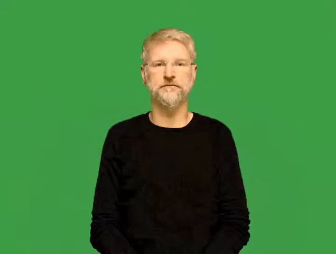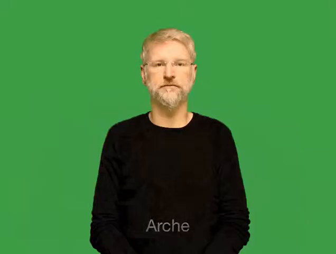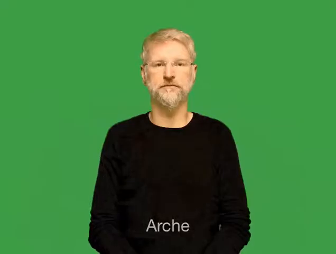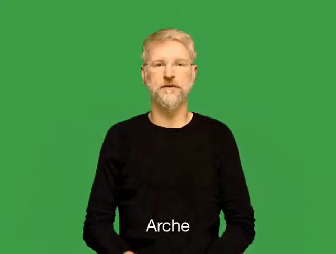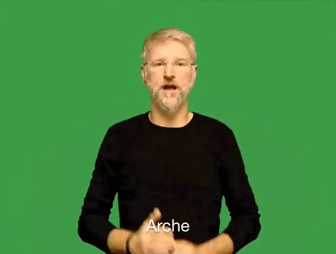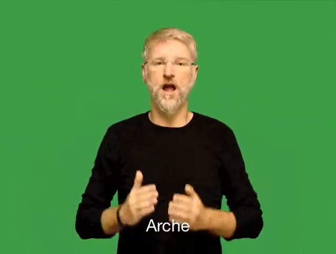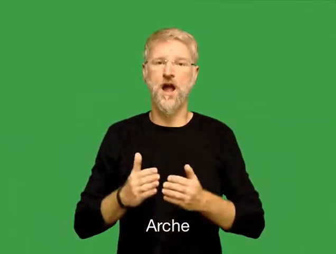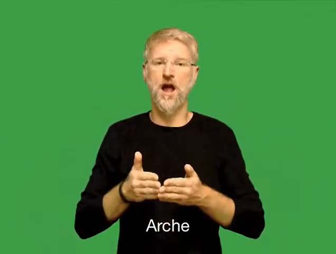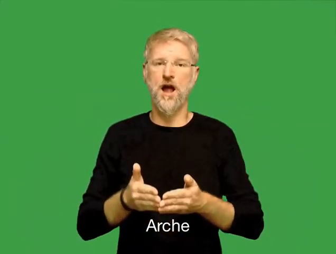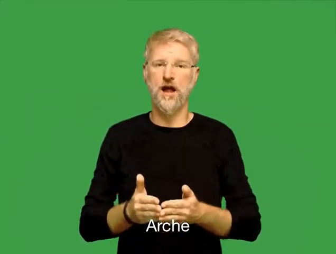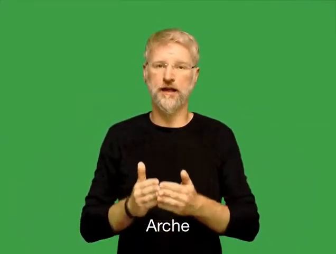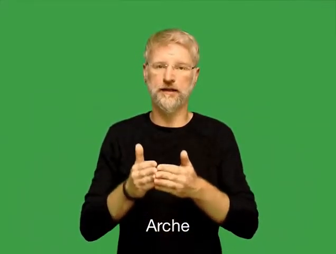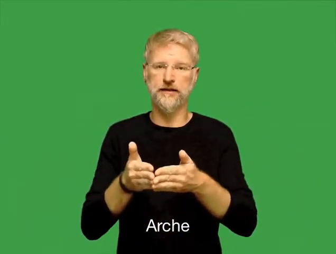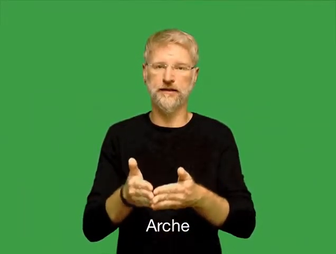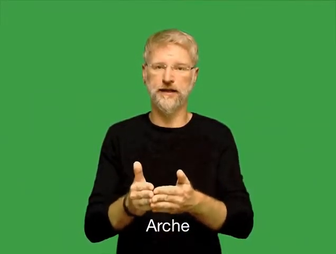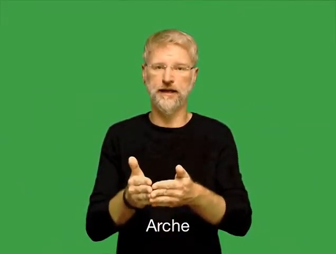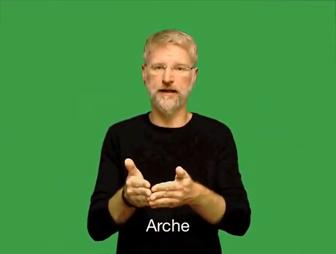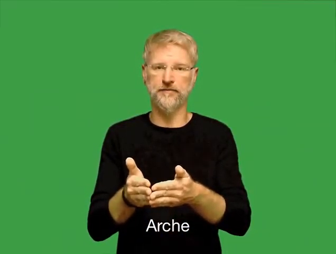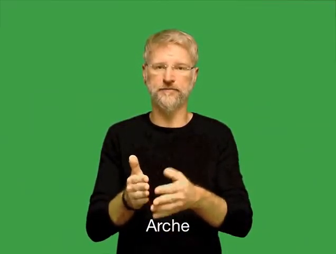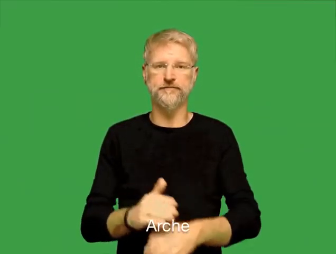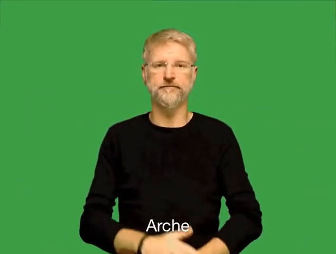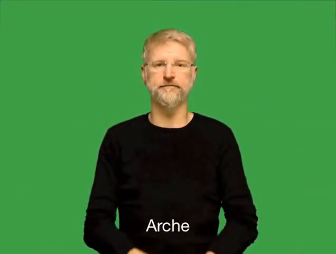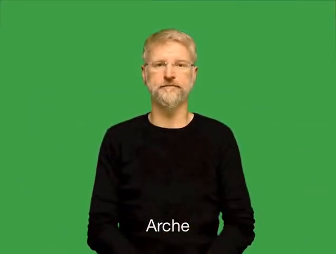Arche